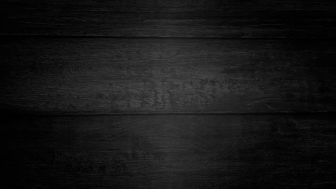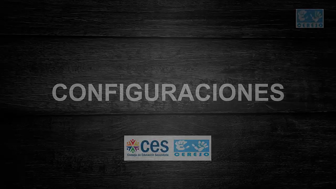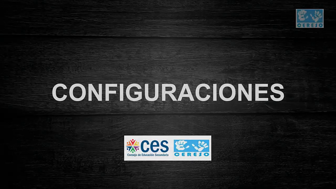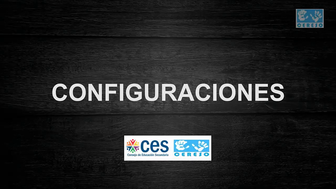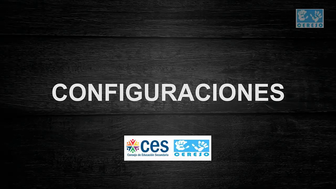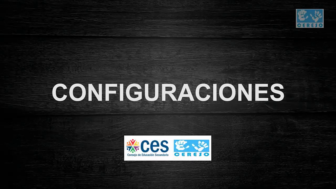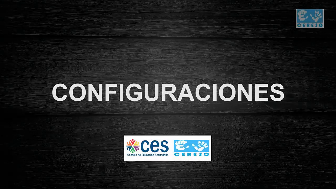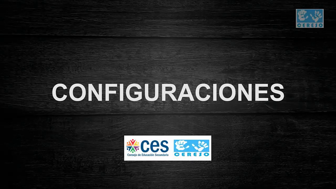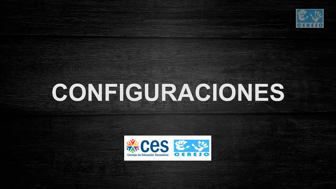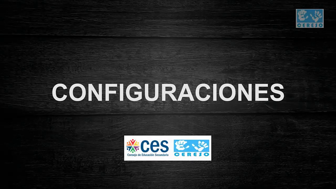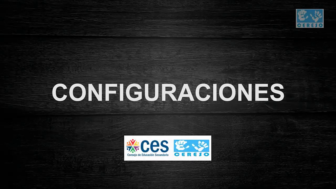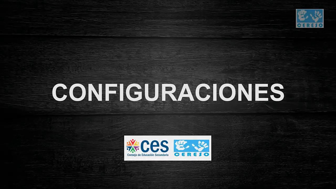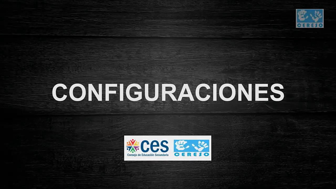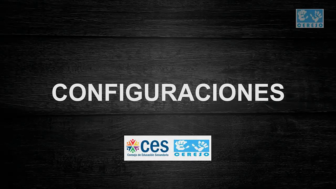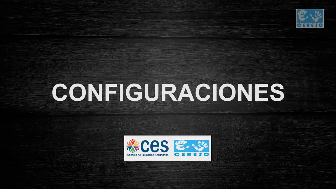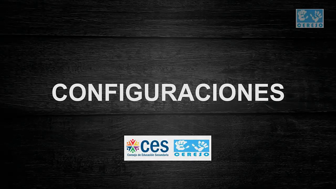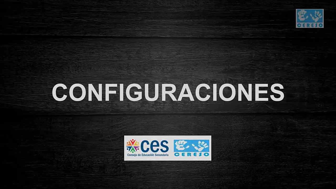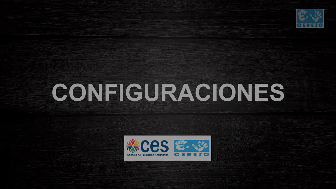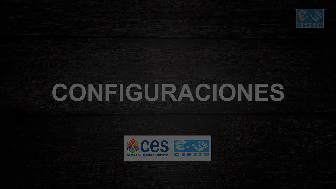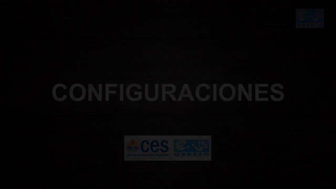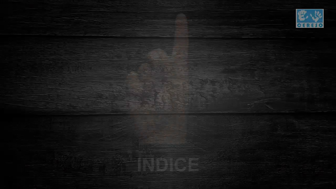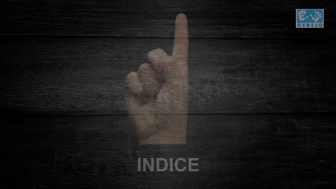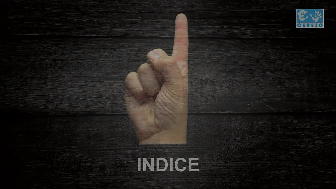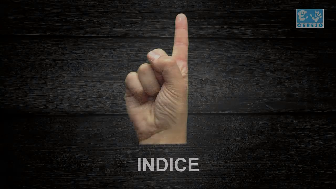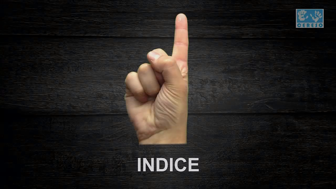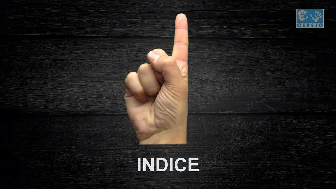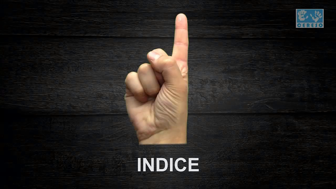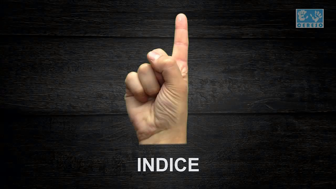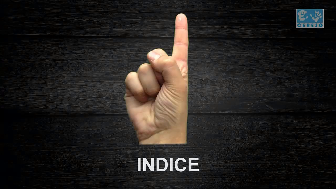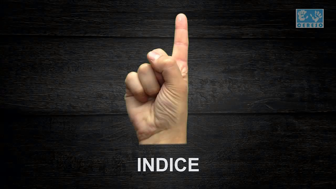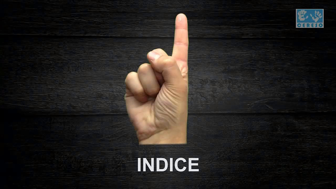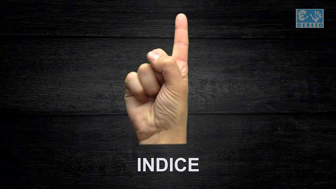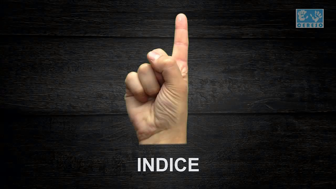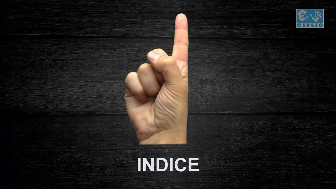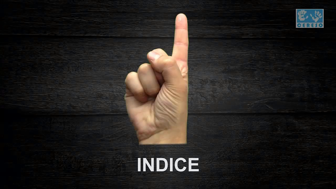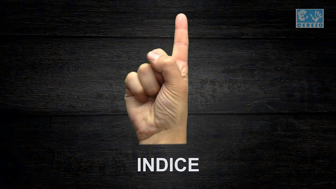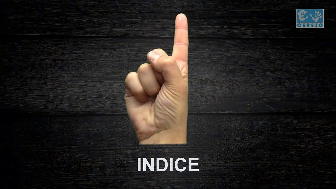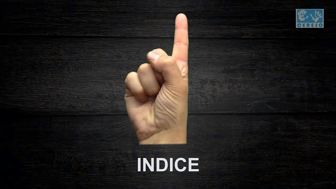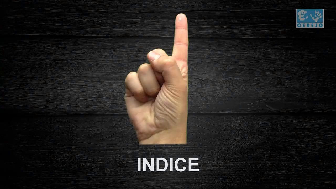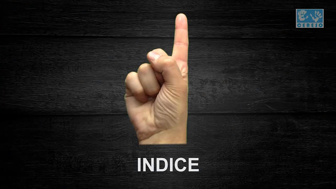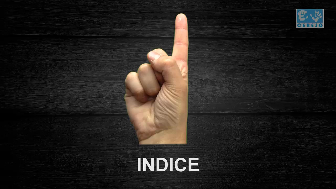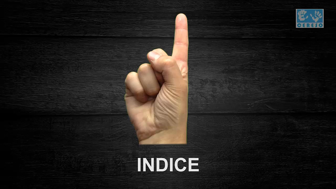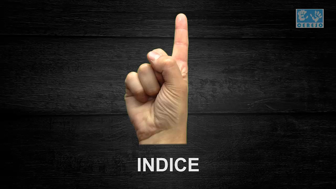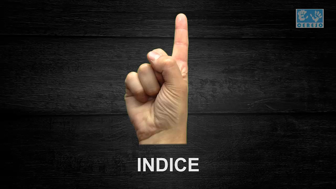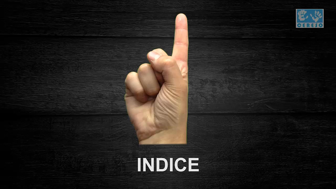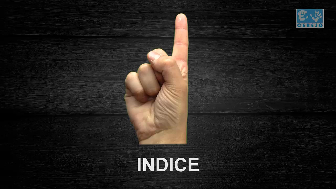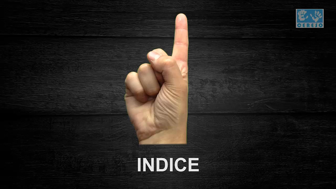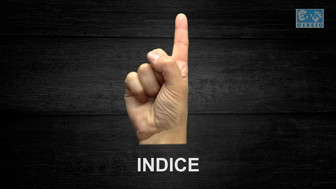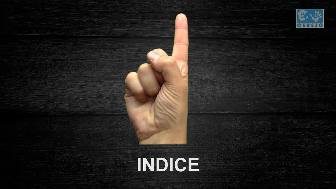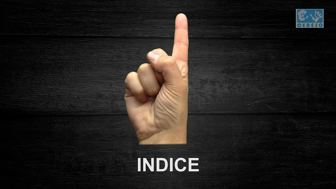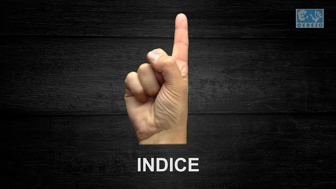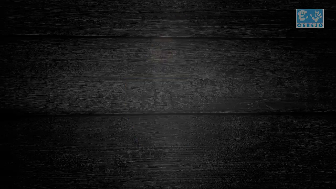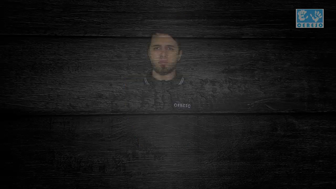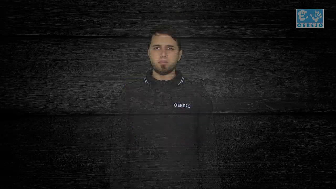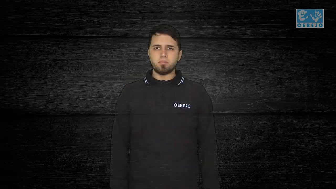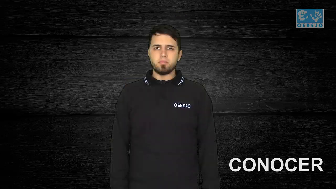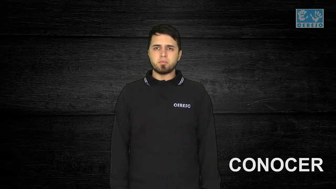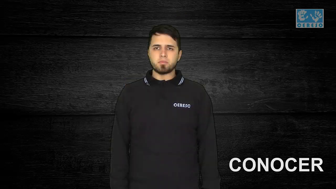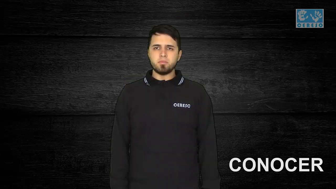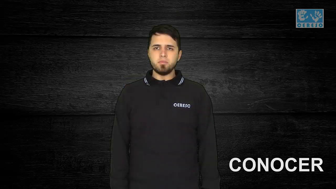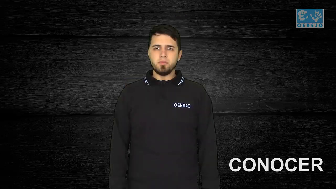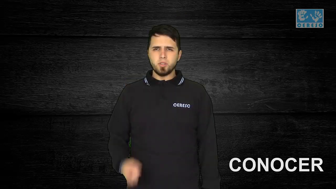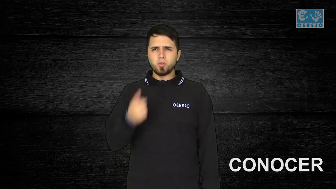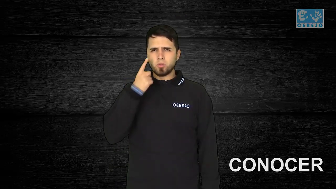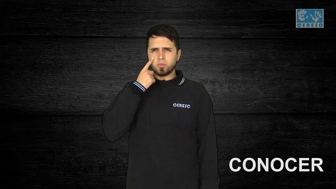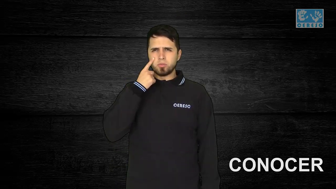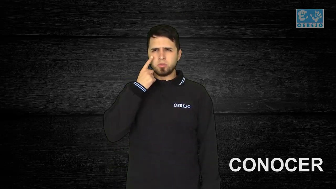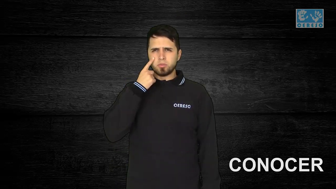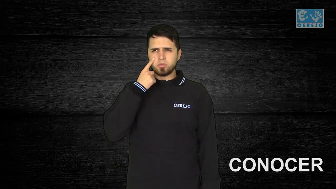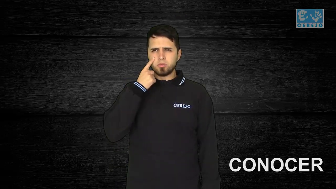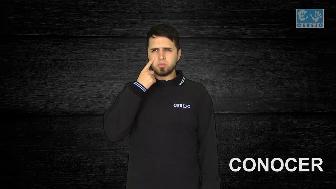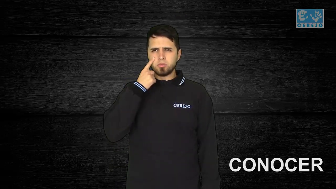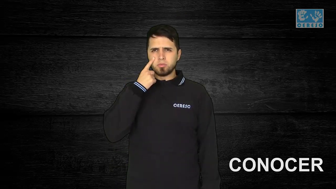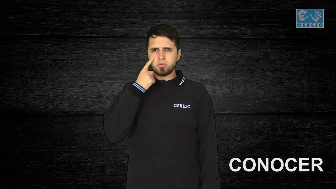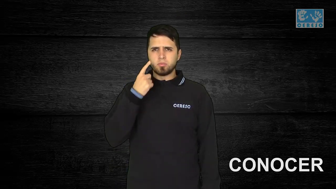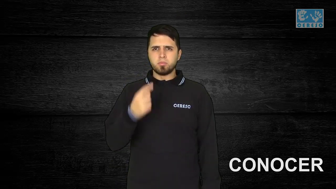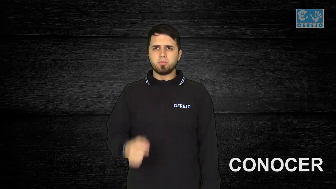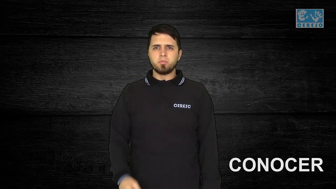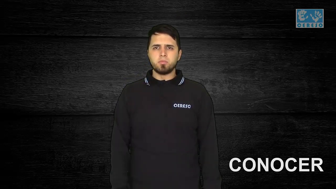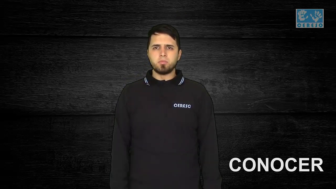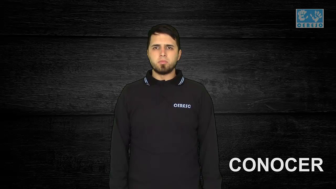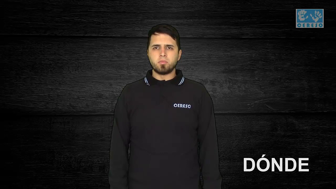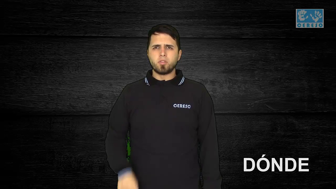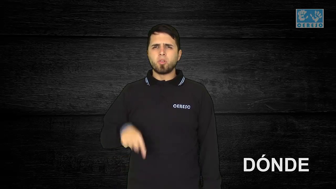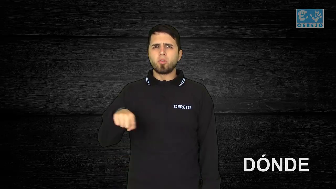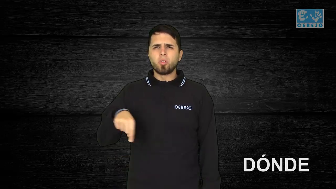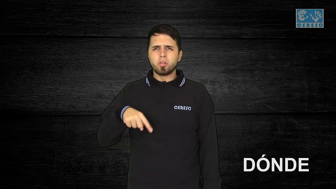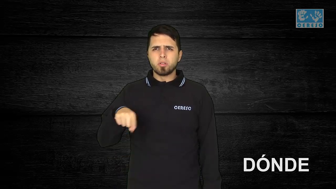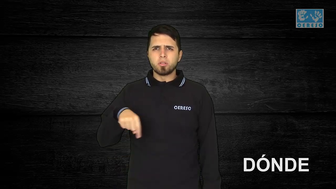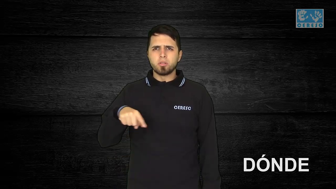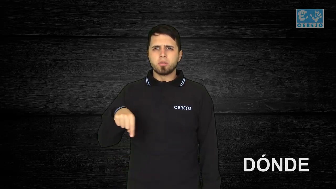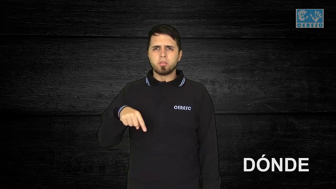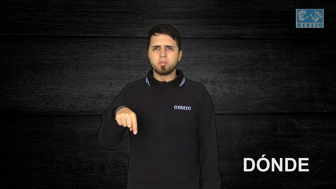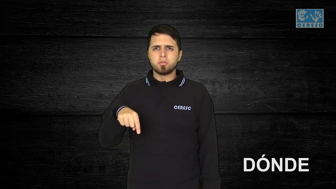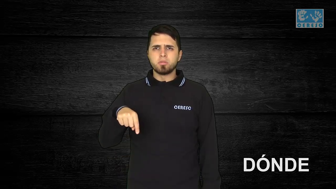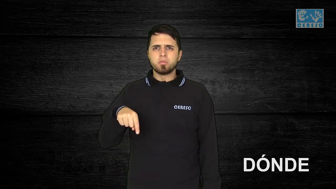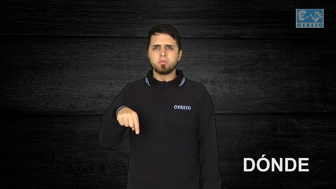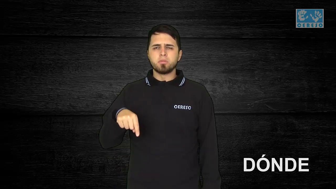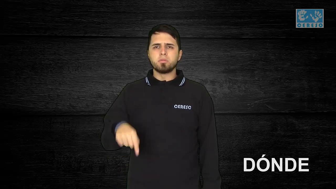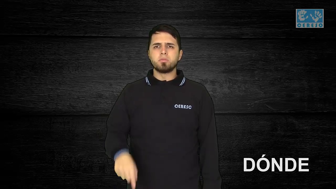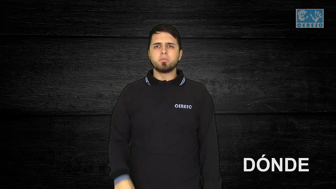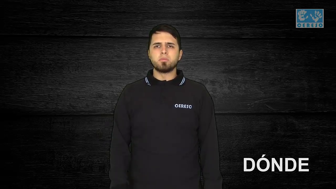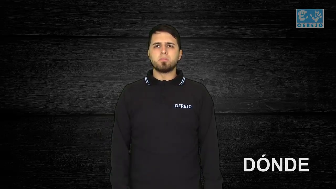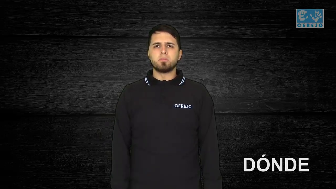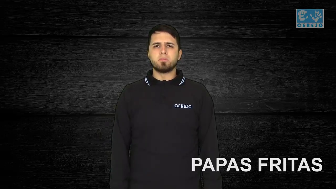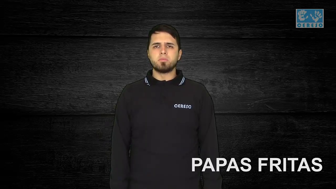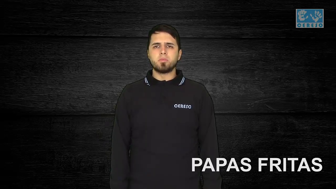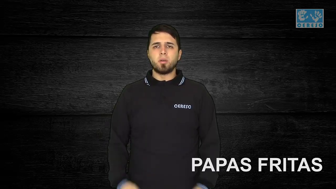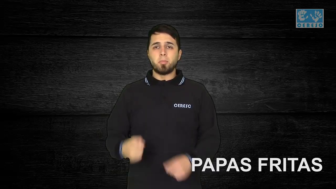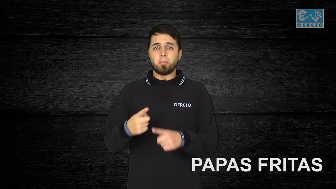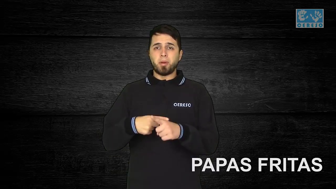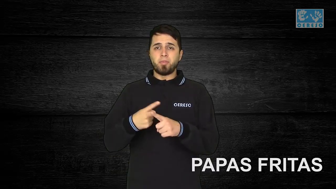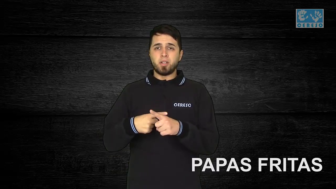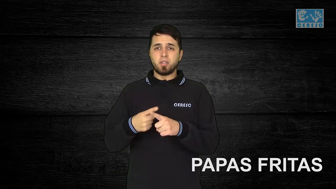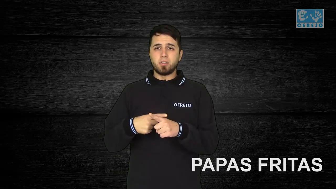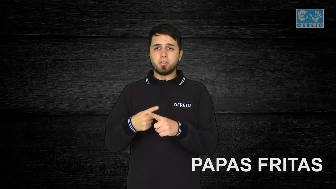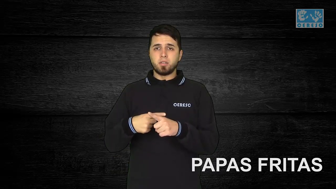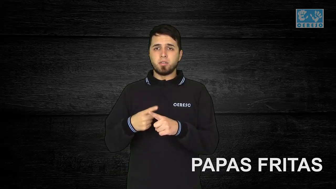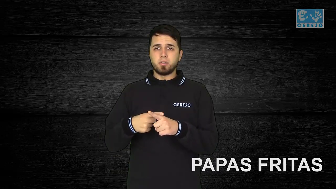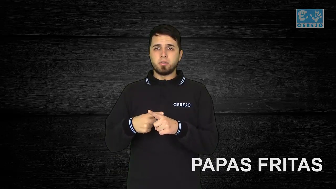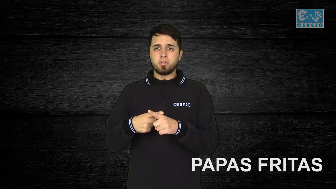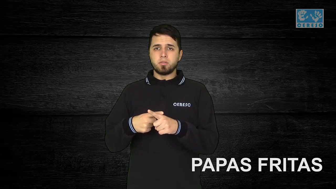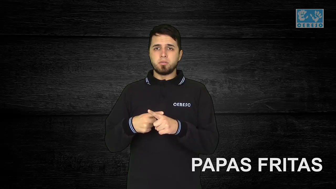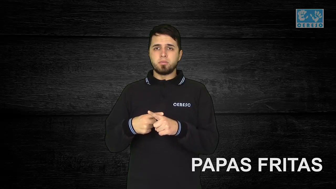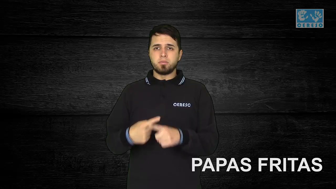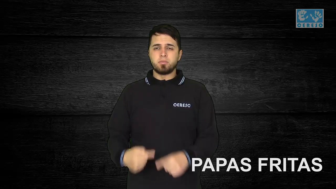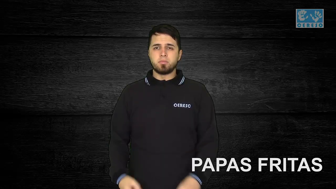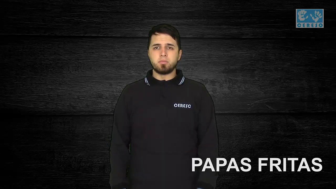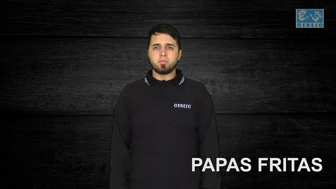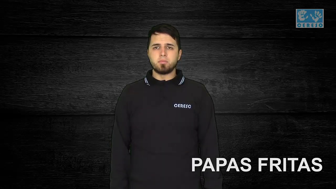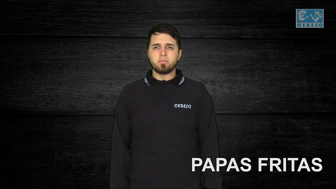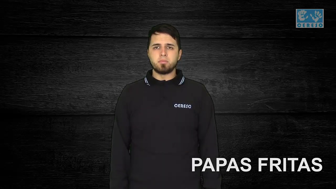ÍNDICE